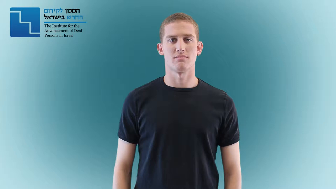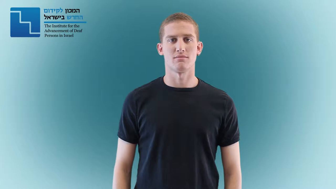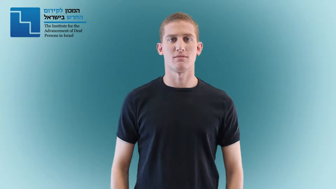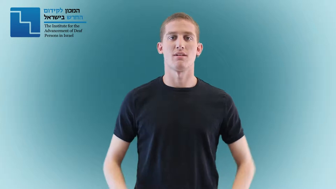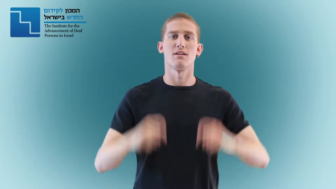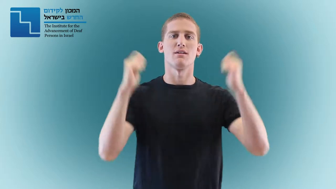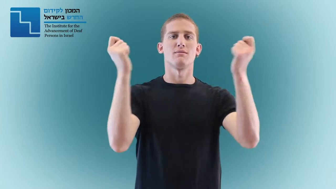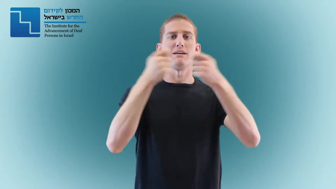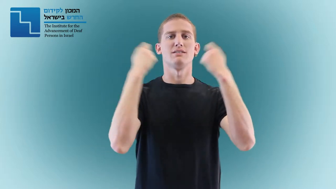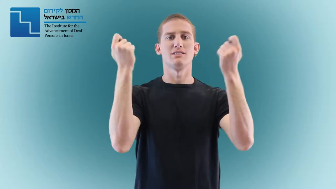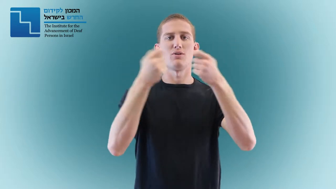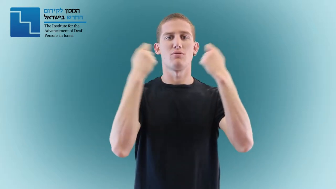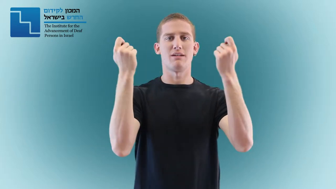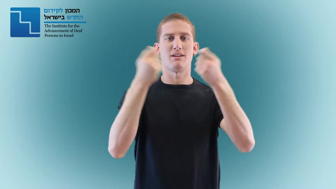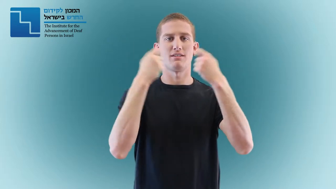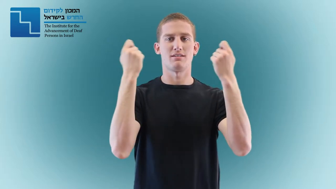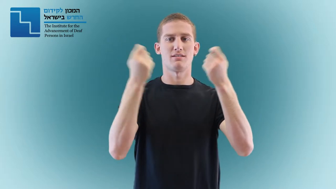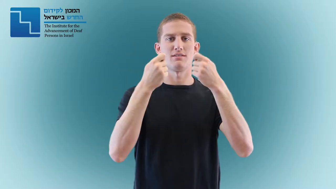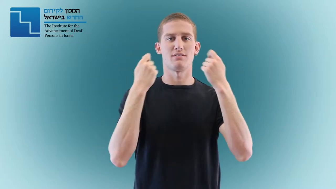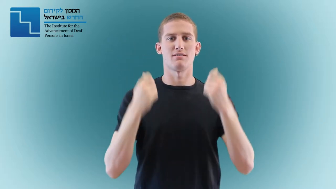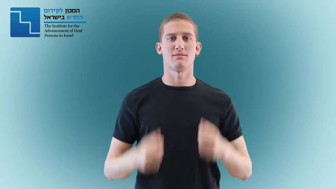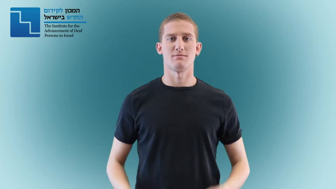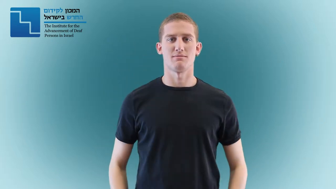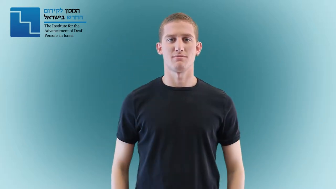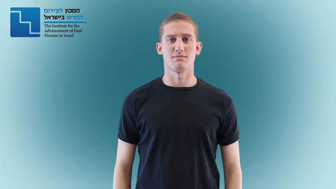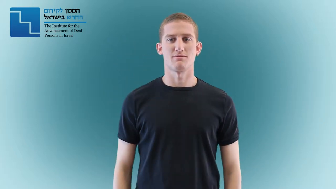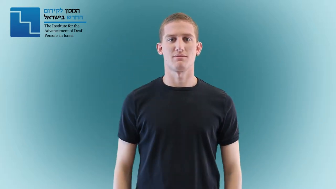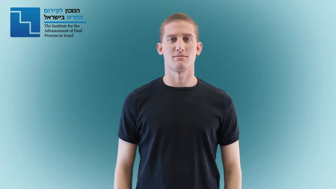פרסומת